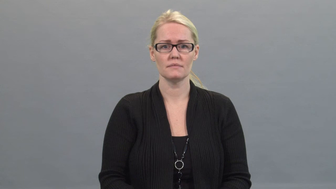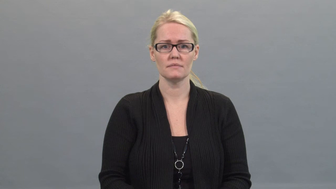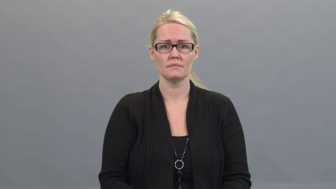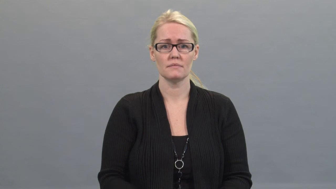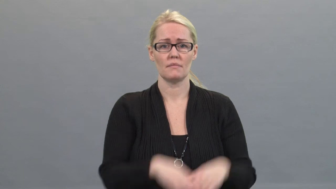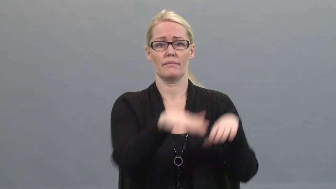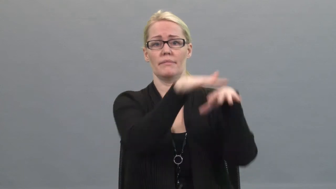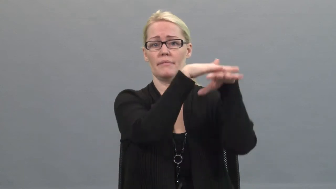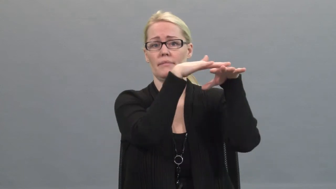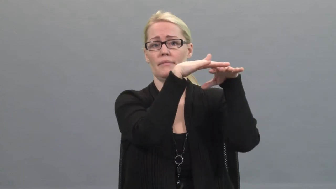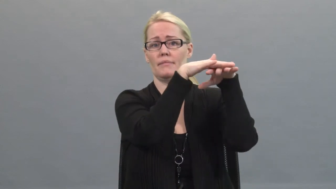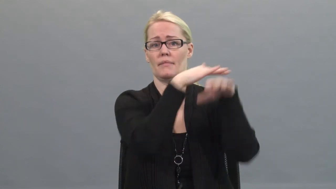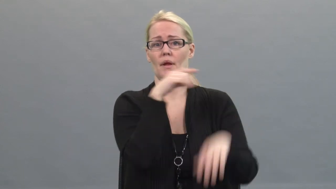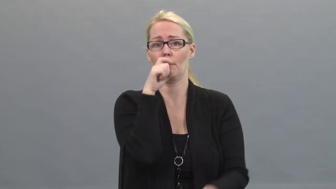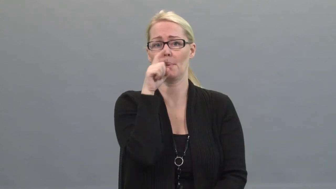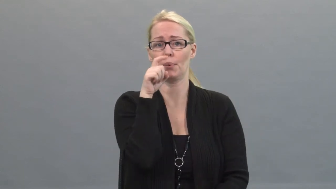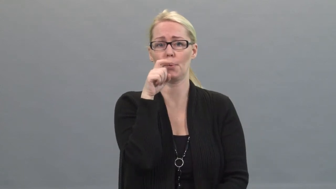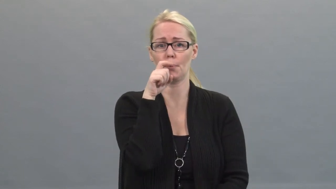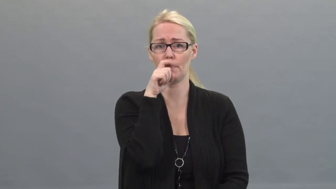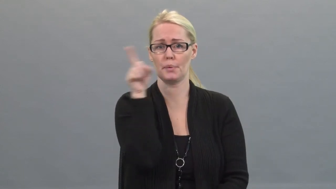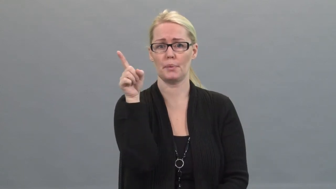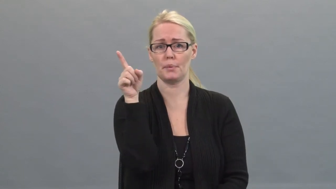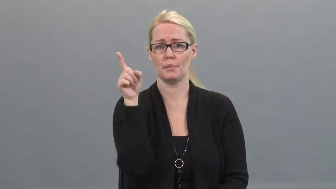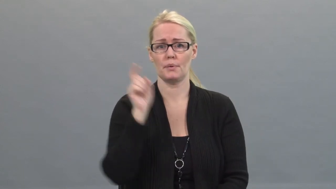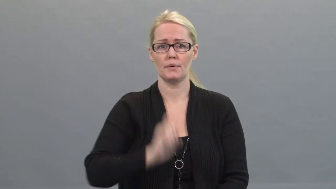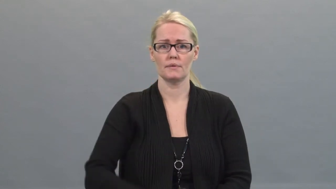Yfirborðskenndur